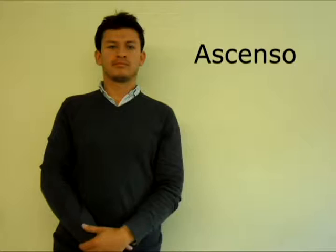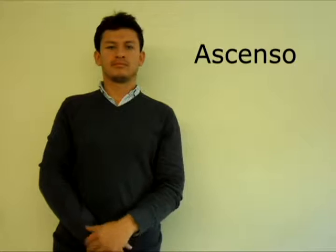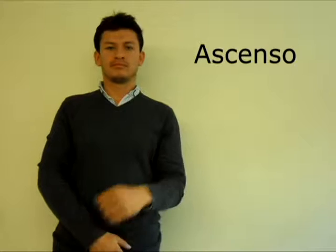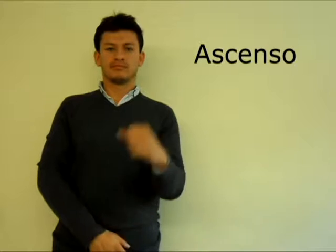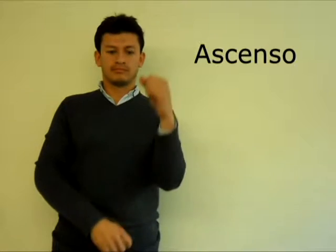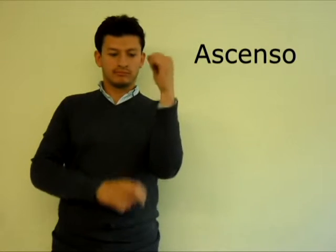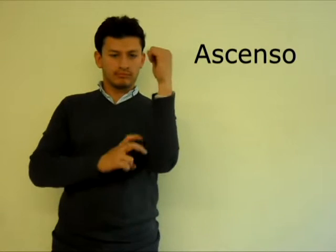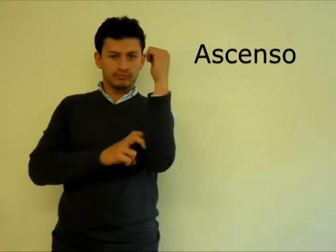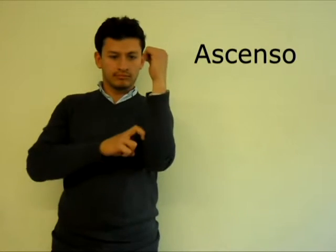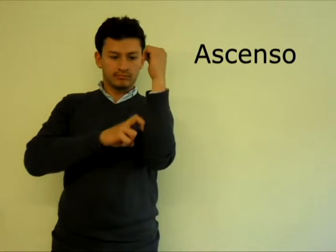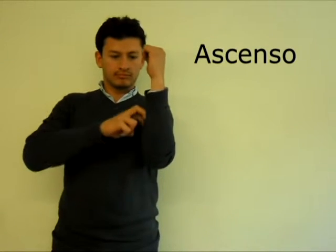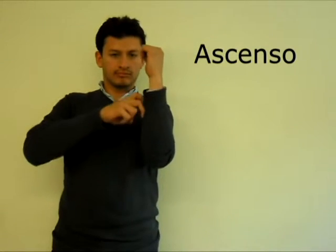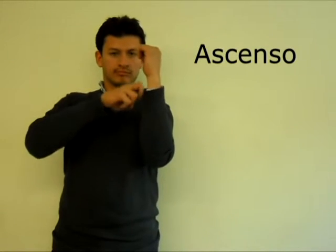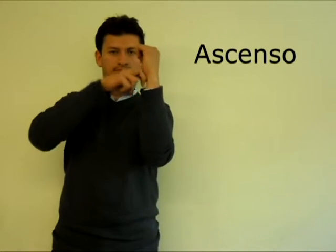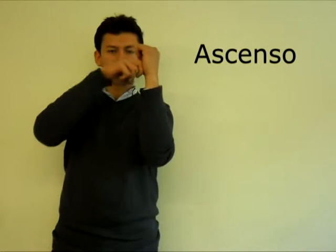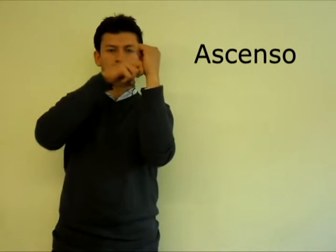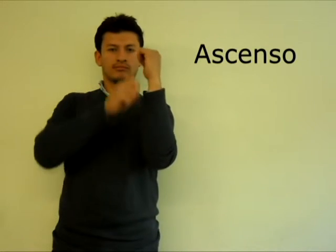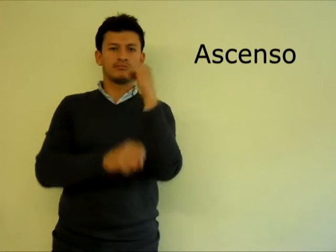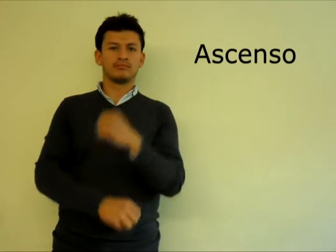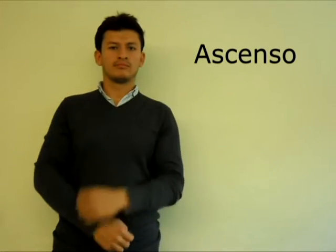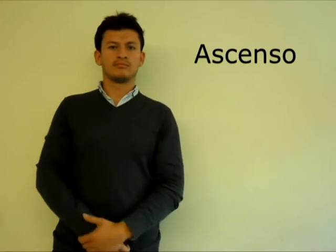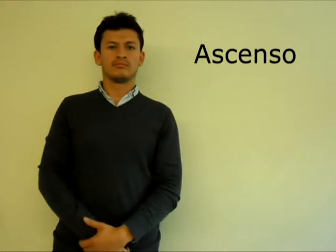Ascenso